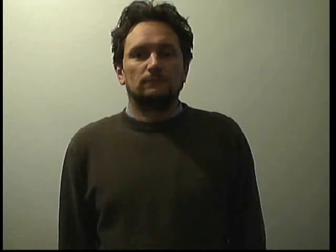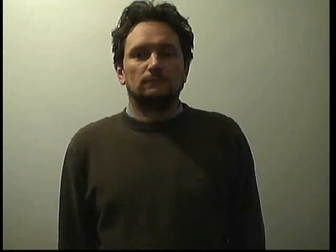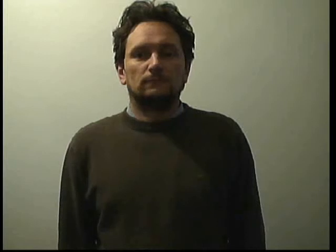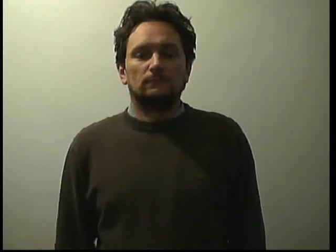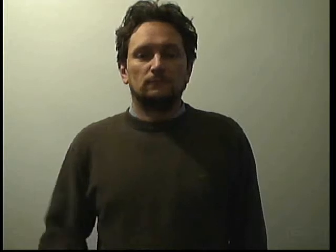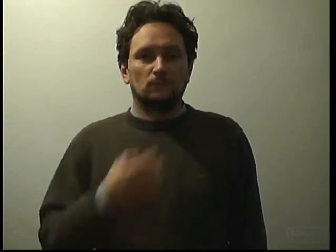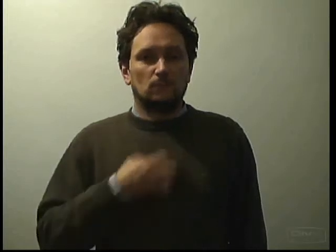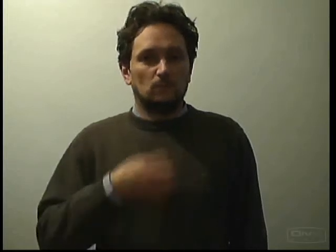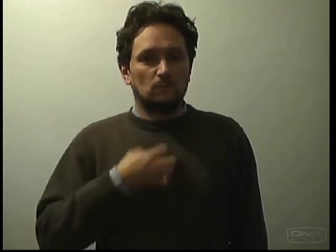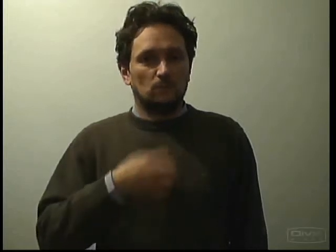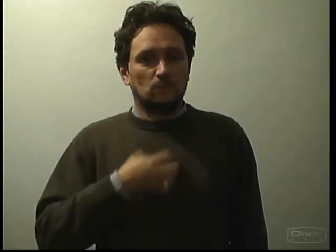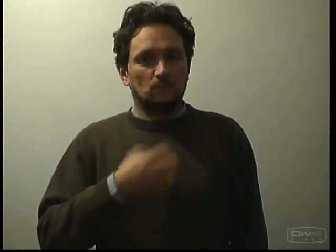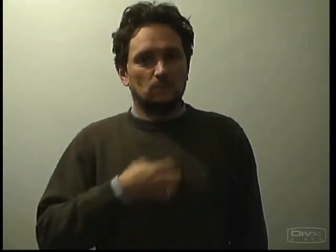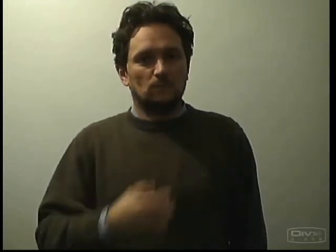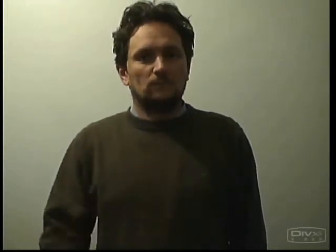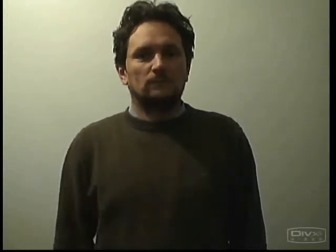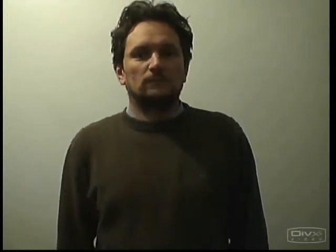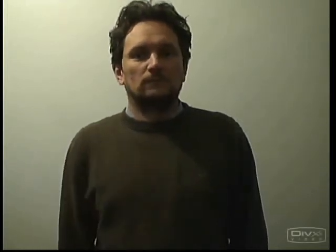Vicieux